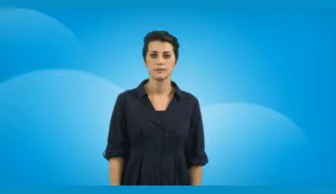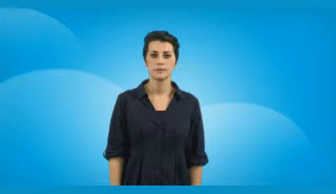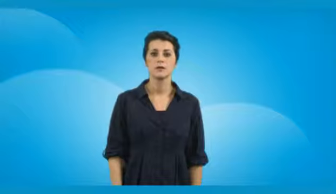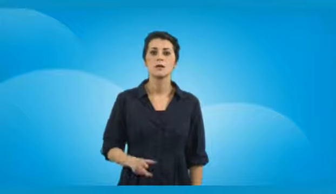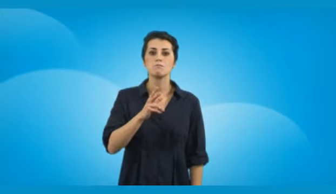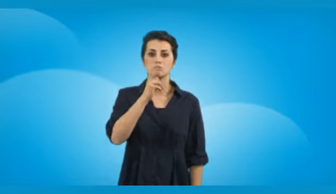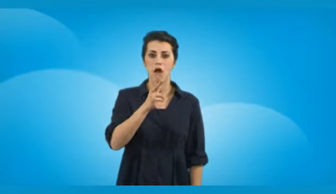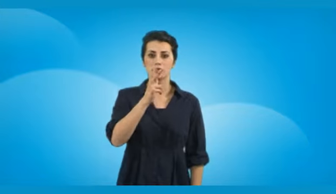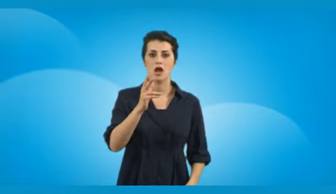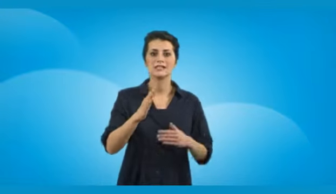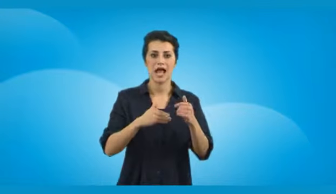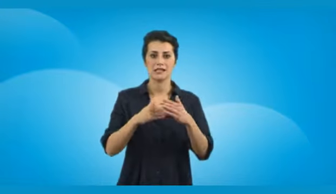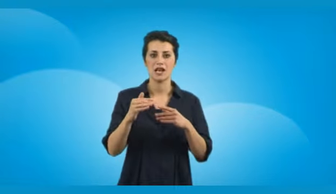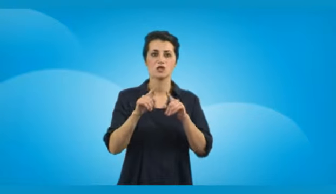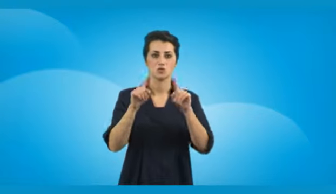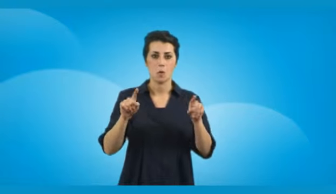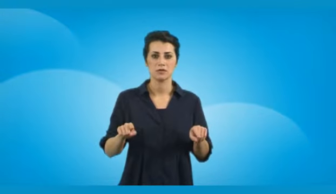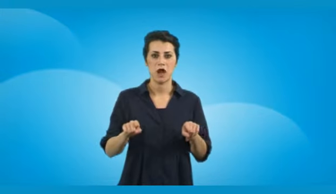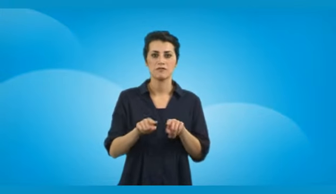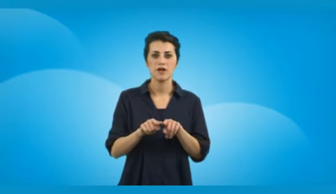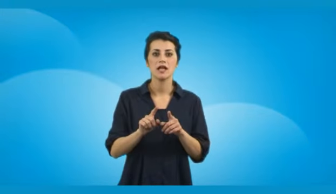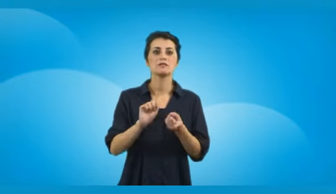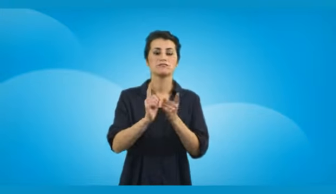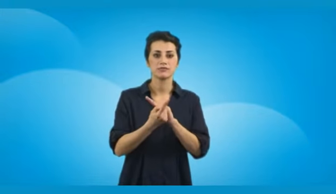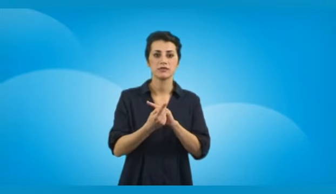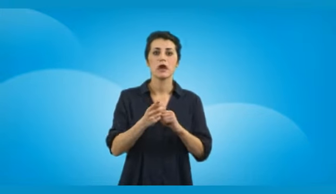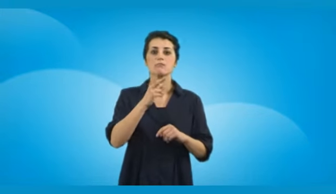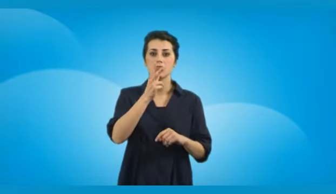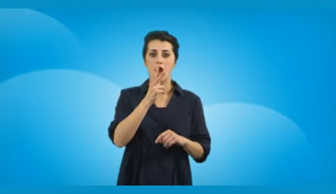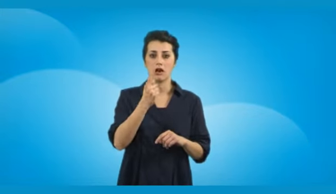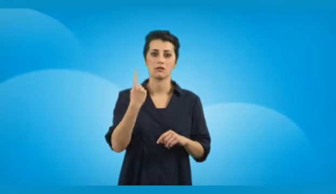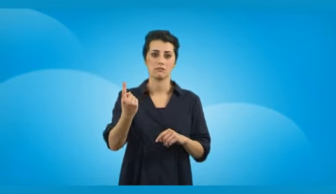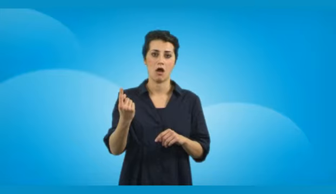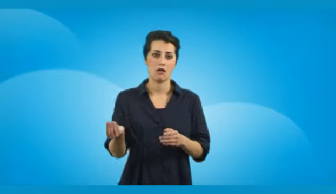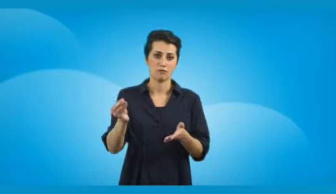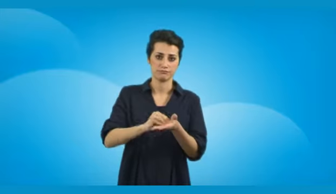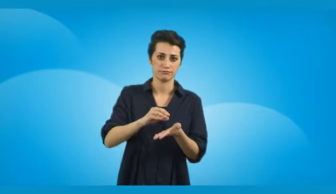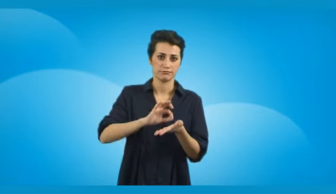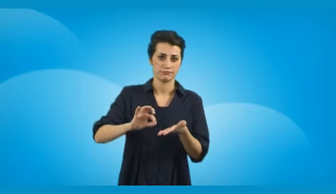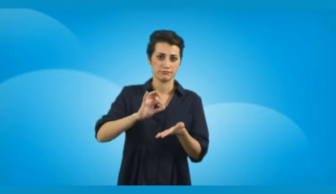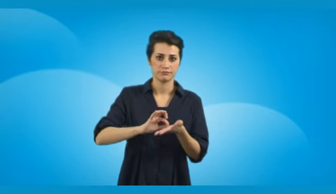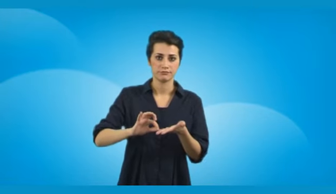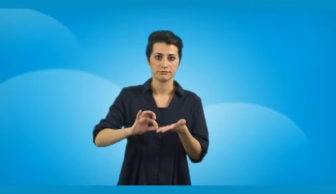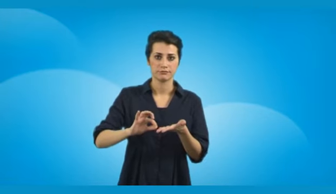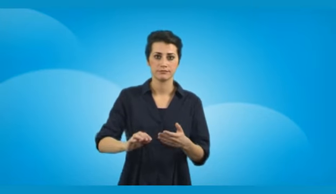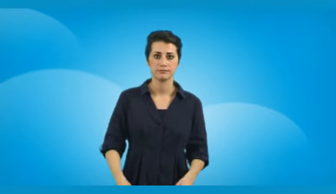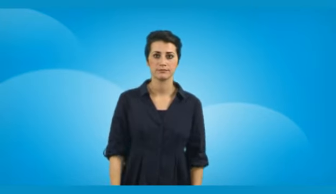Panaszkezelési nyomtatvány